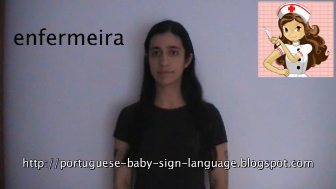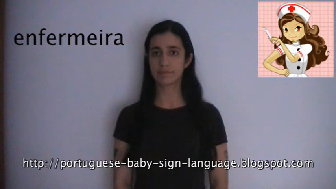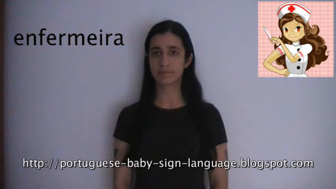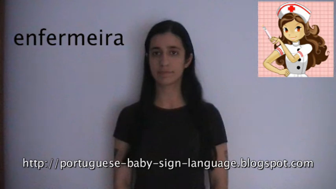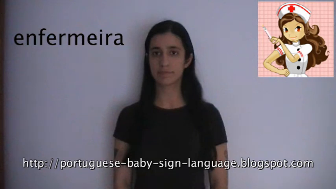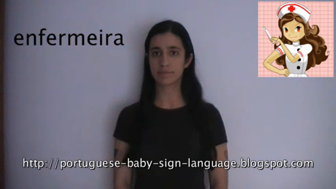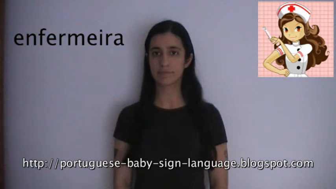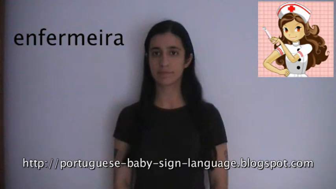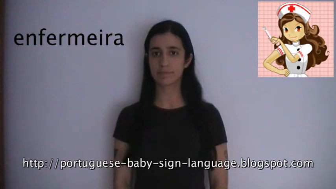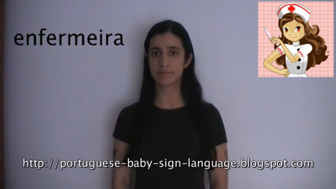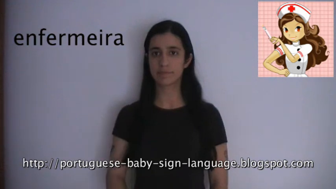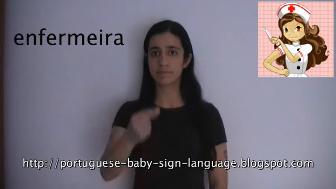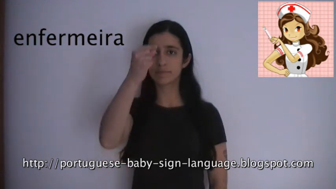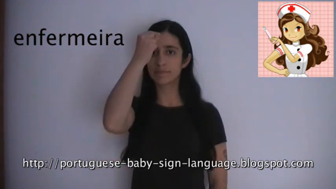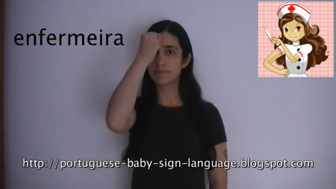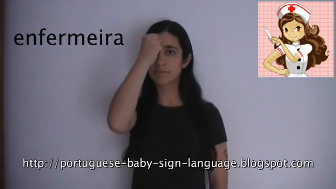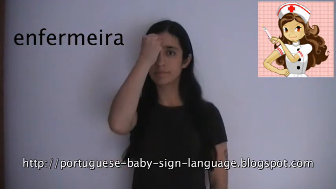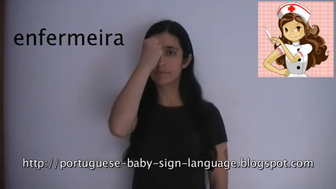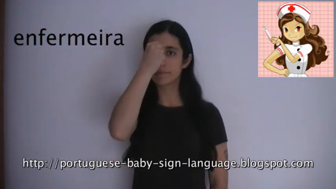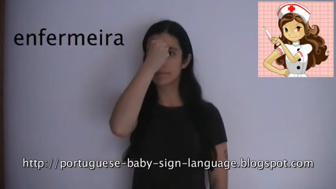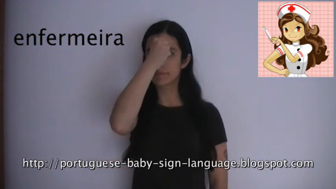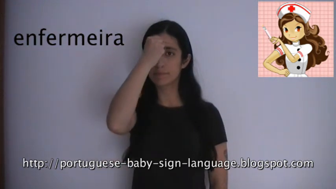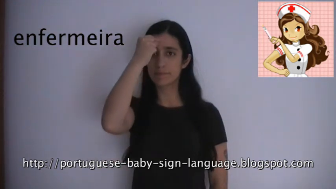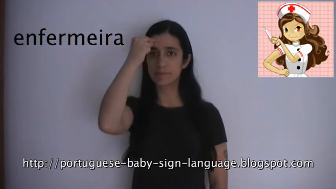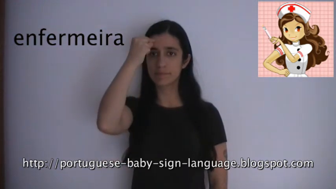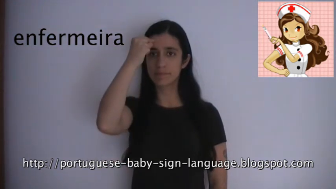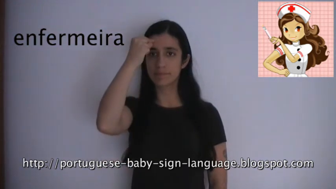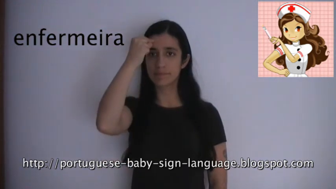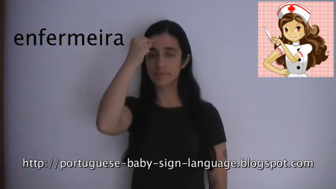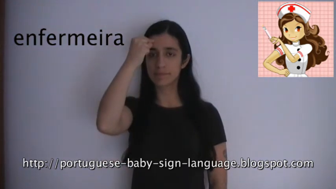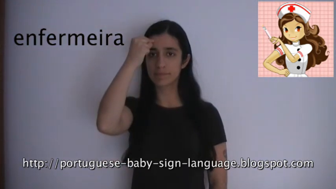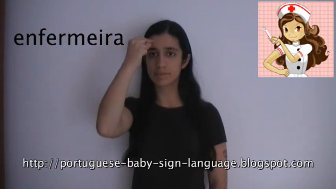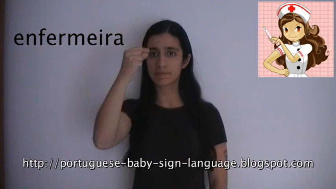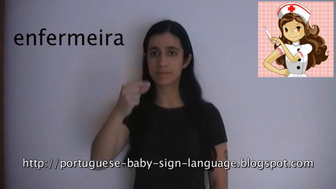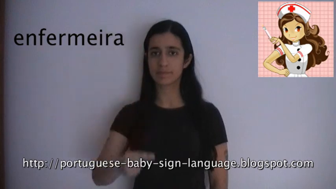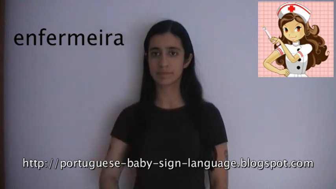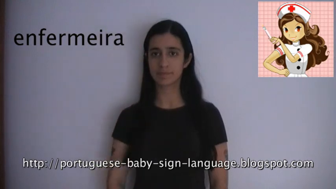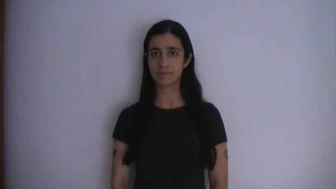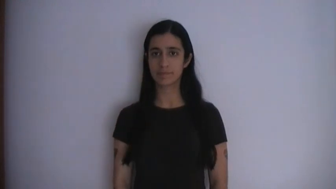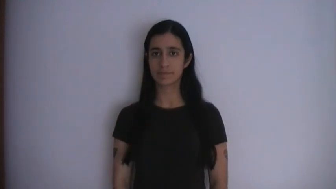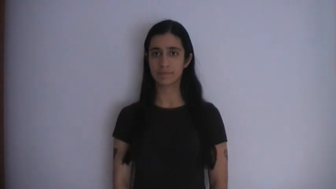enfermeira